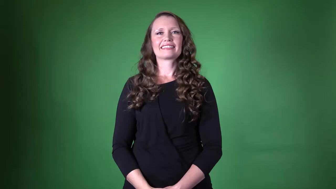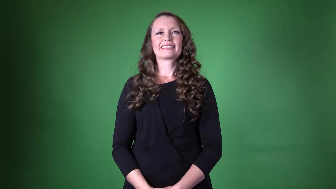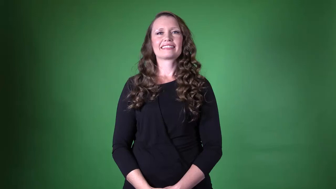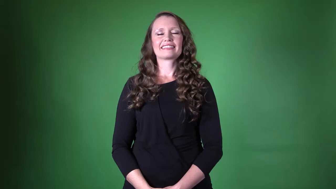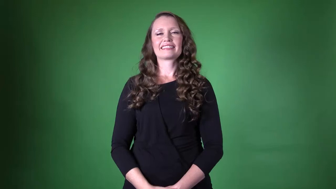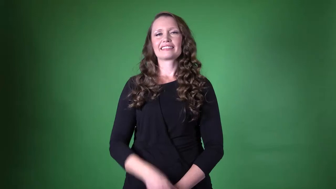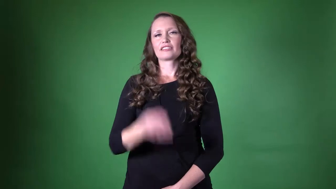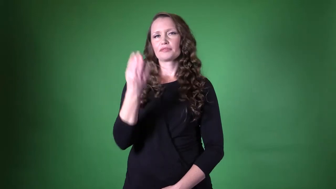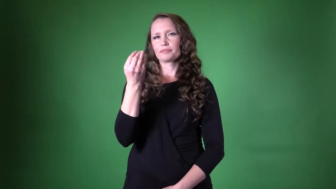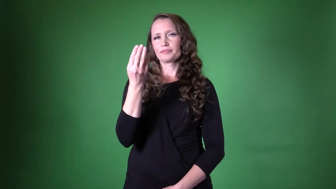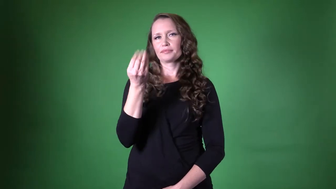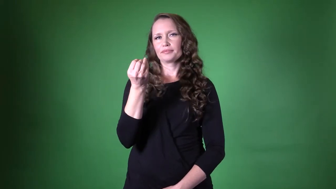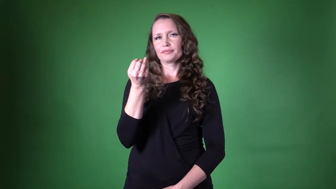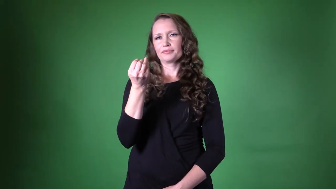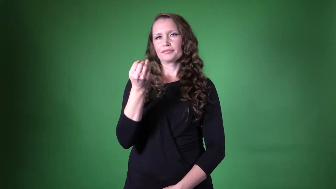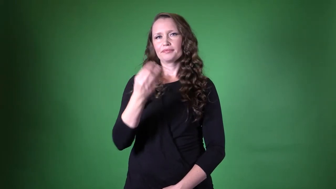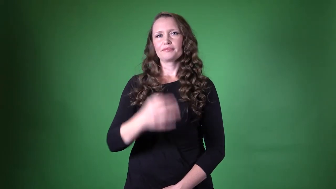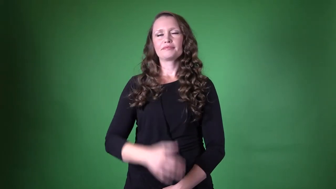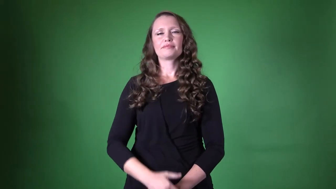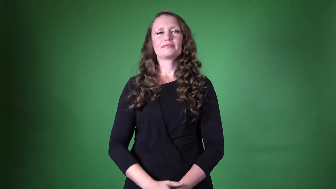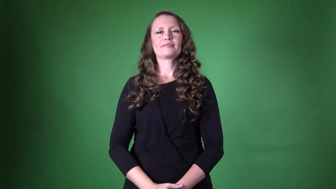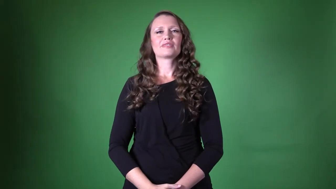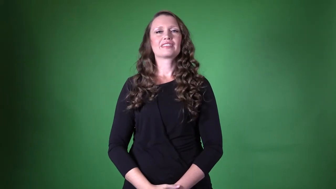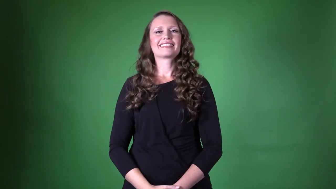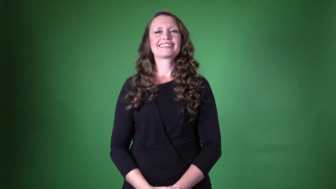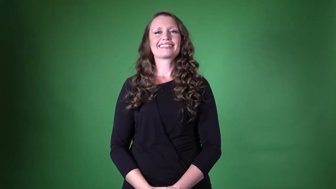14